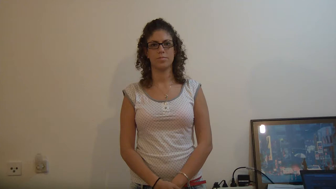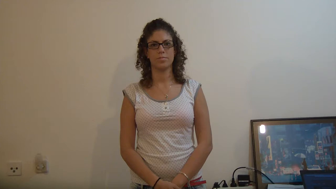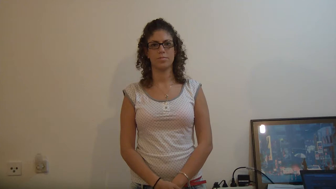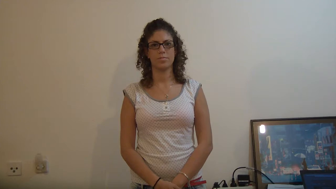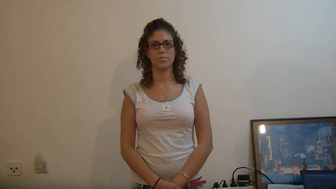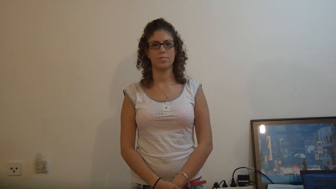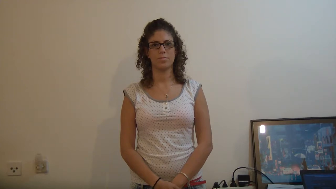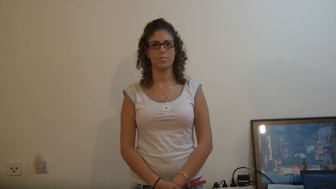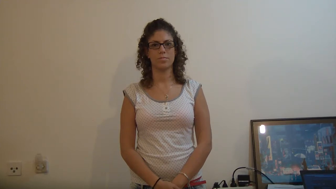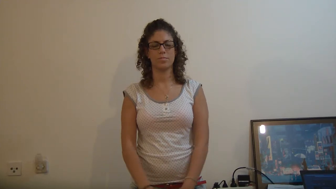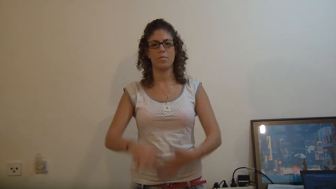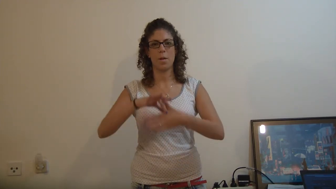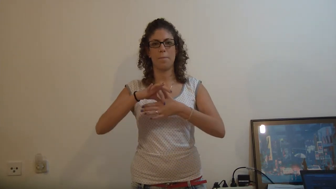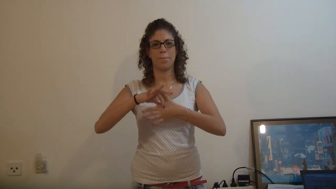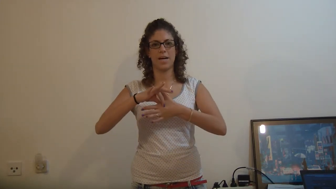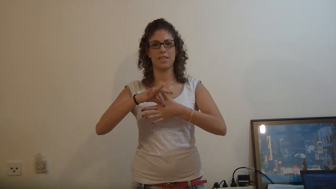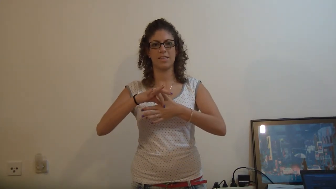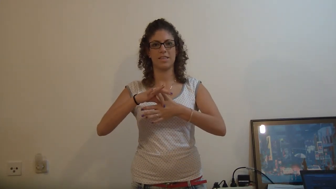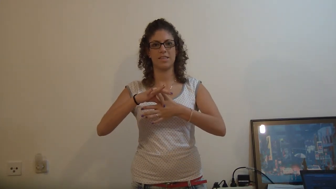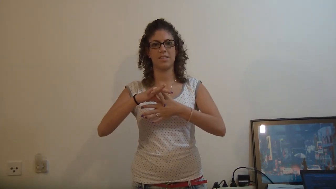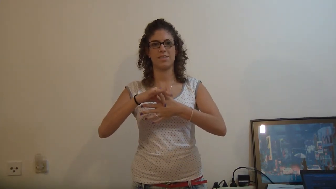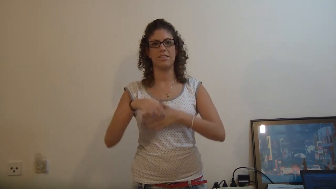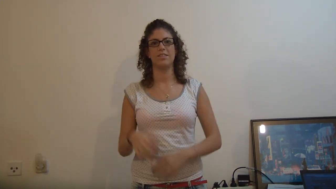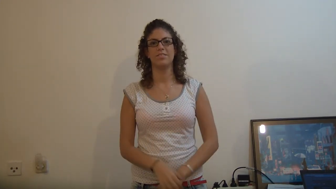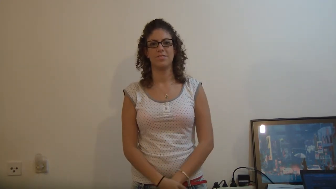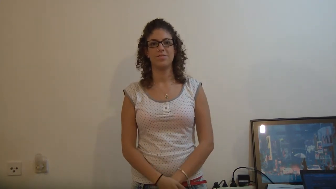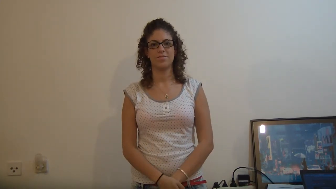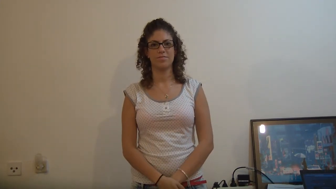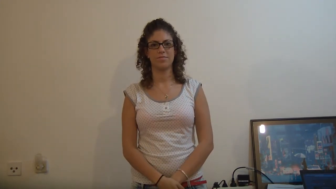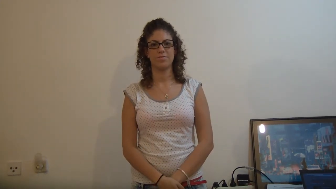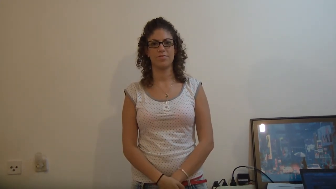בשר